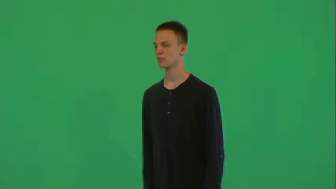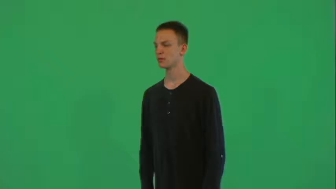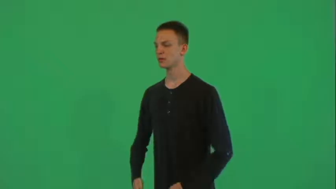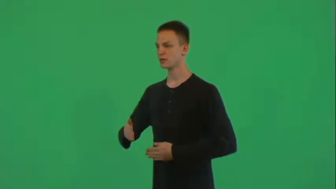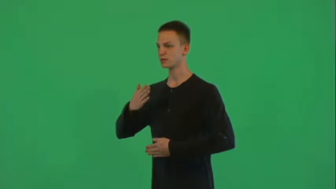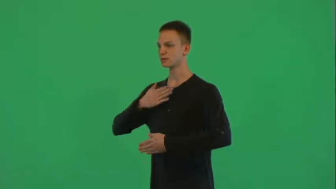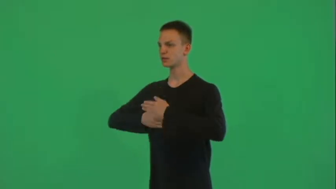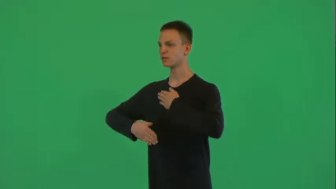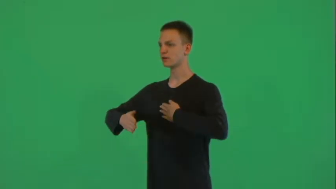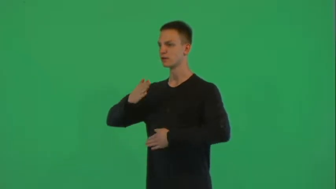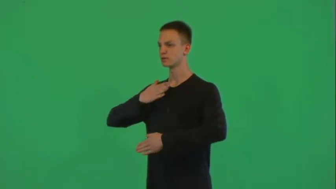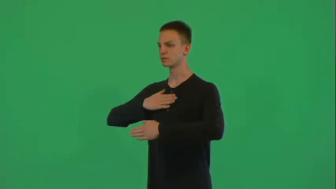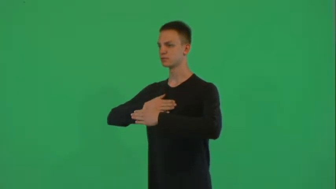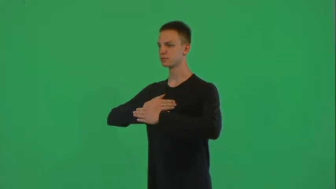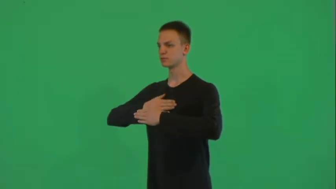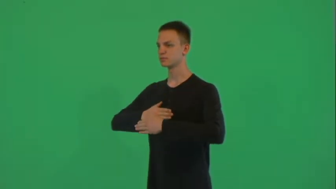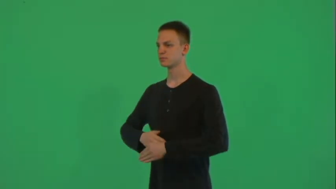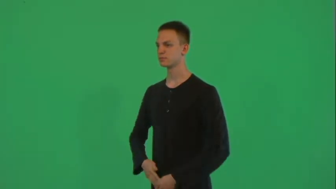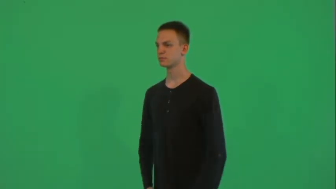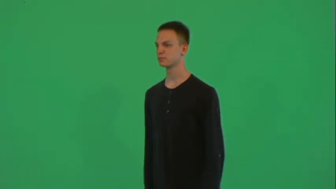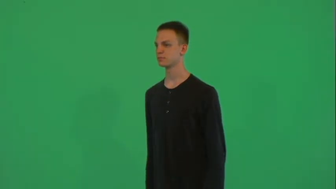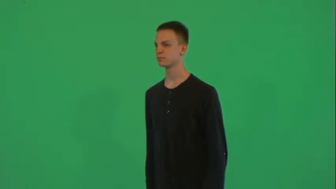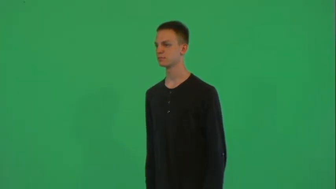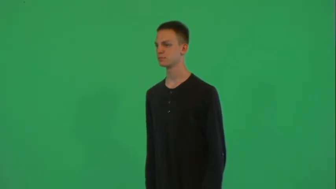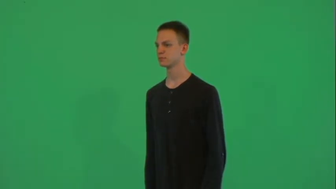zadowalać